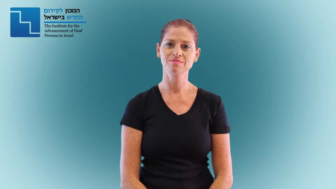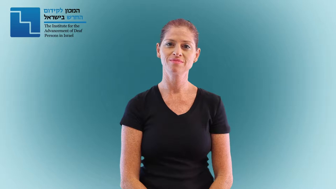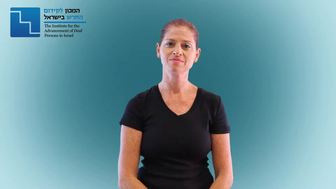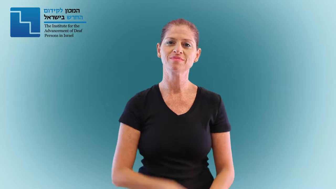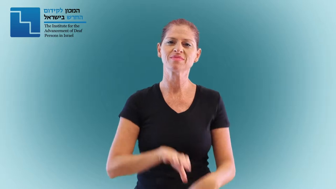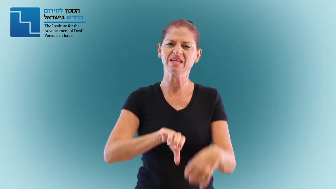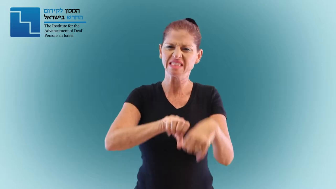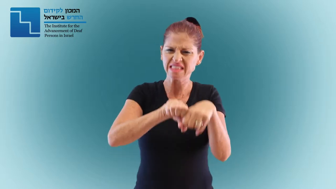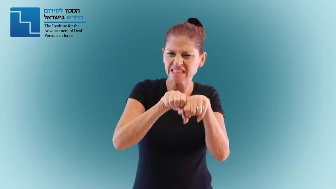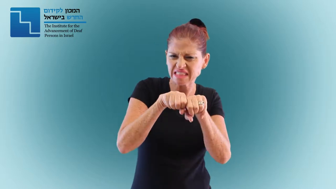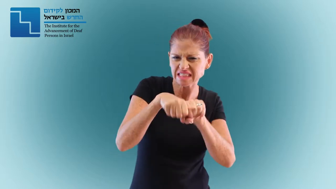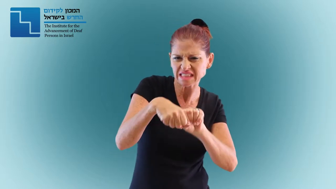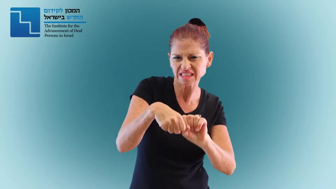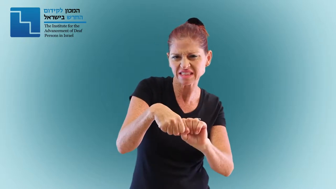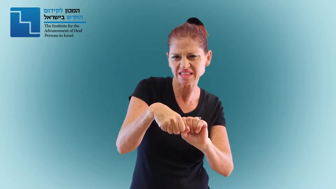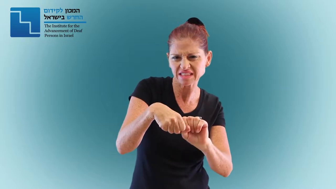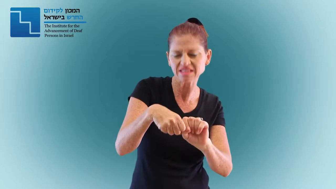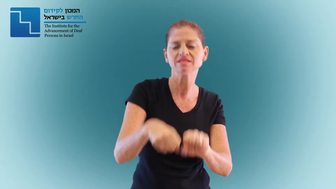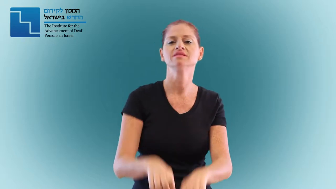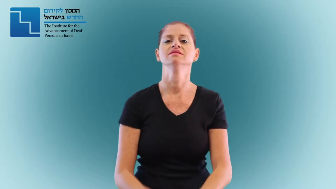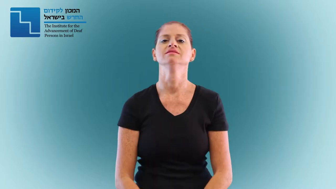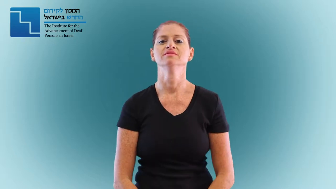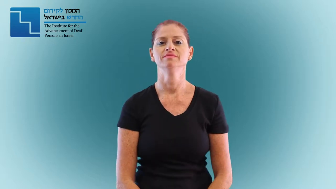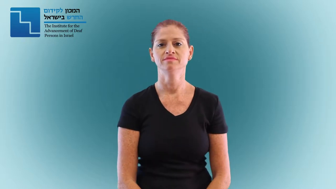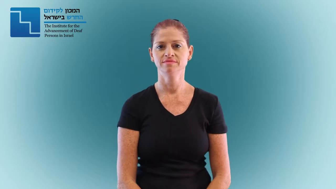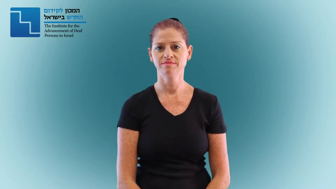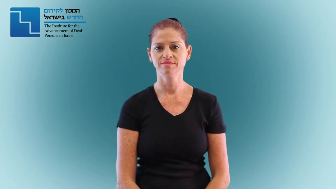לסחוט